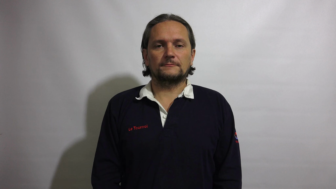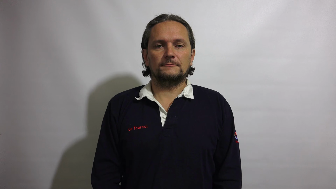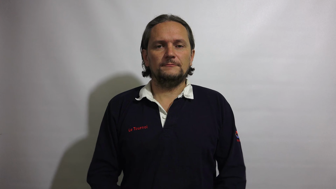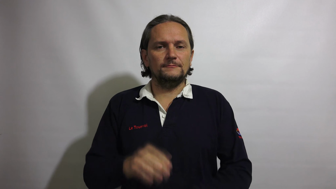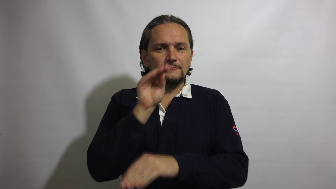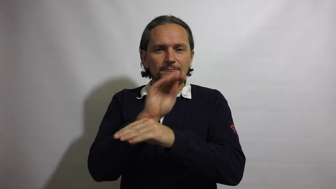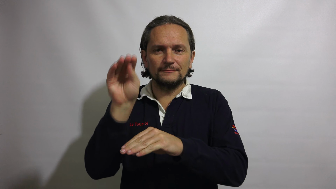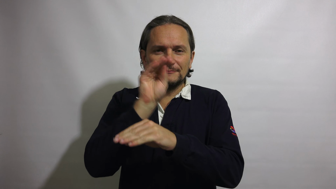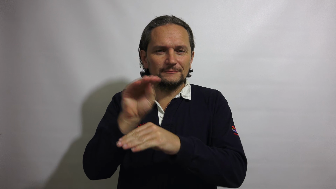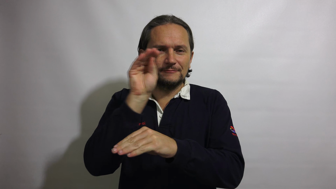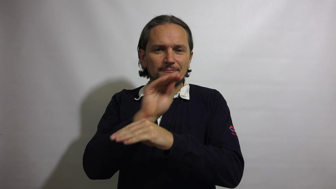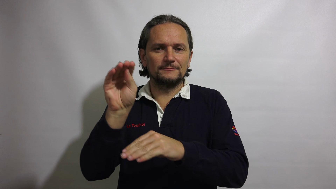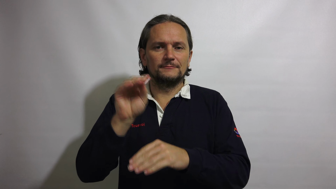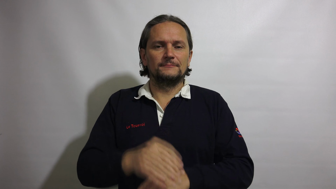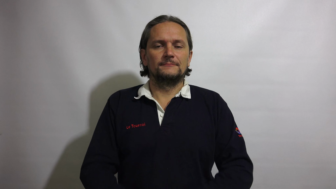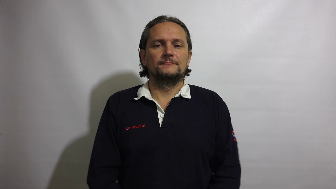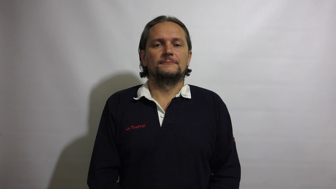Gâter